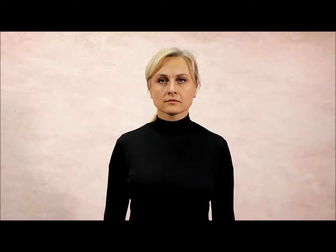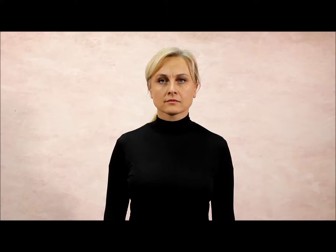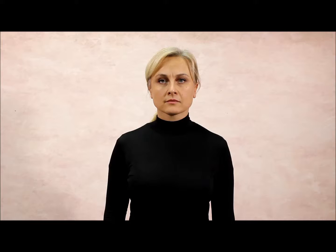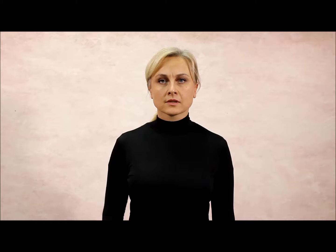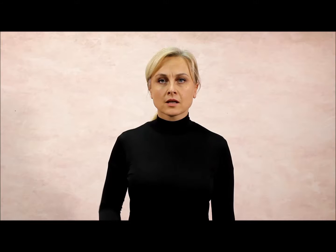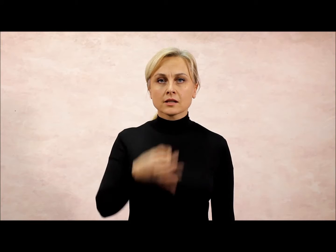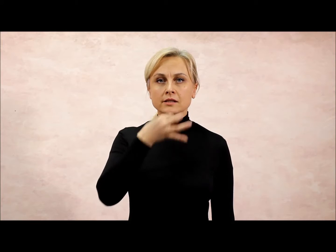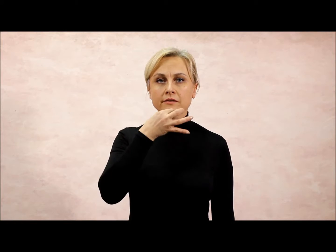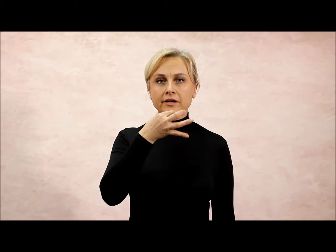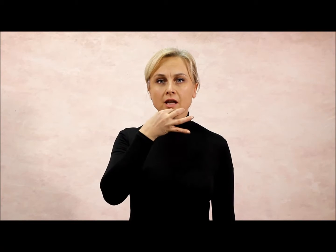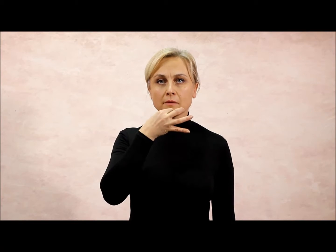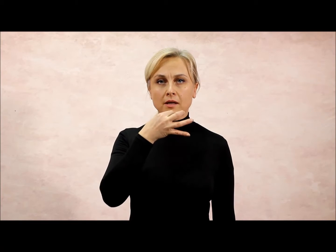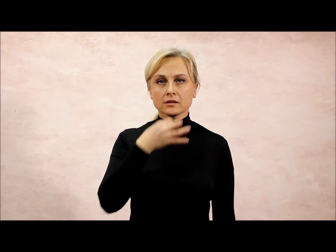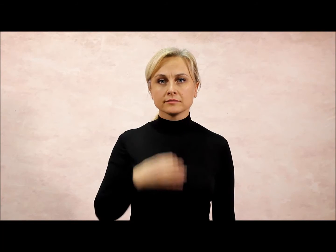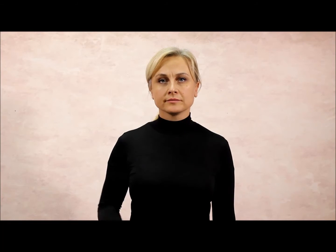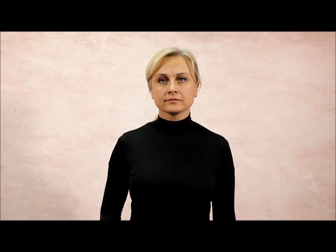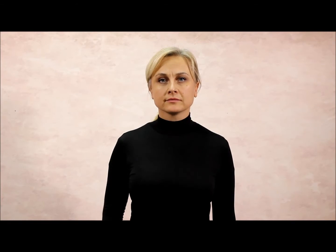Devreme